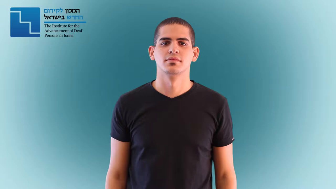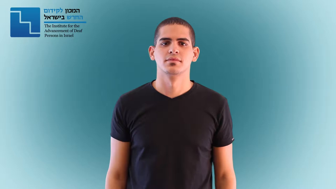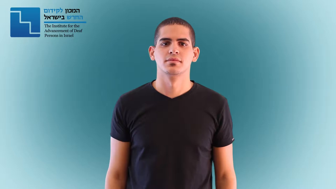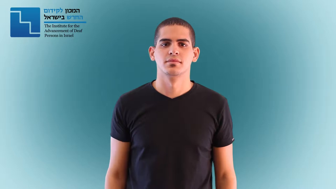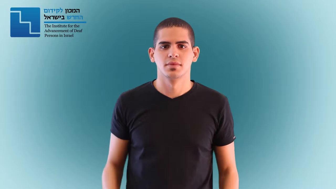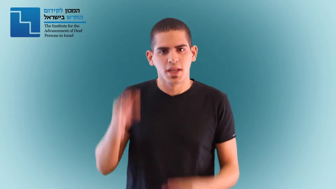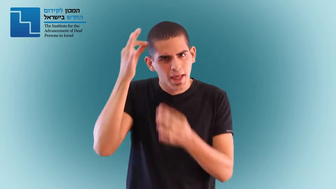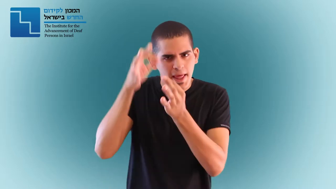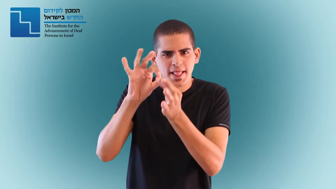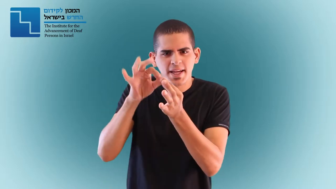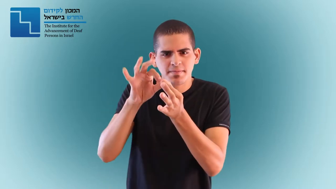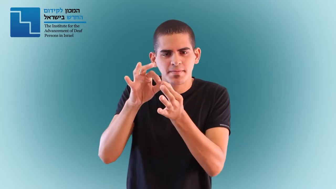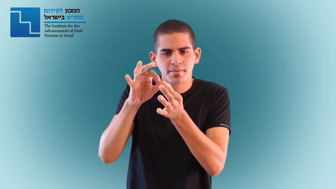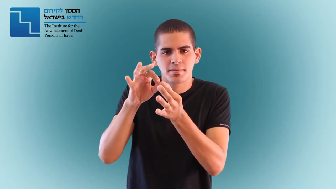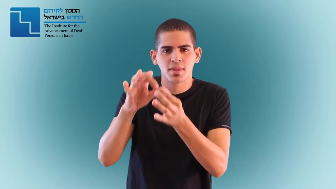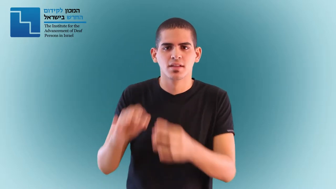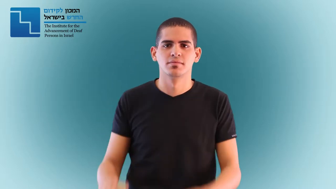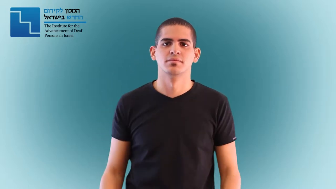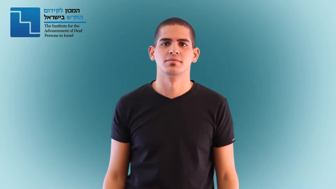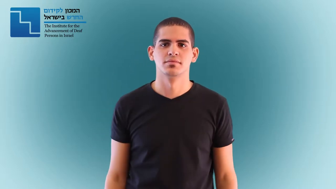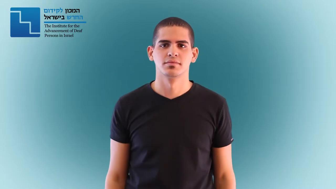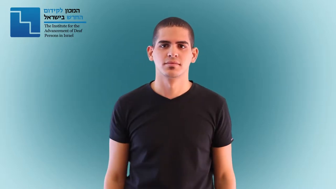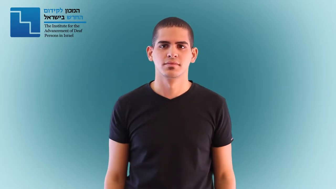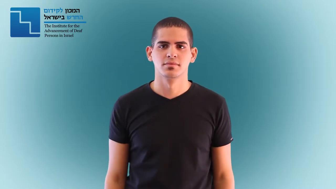כינים